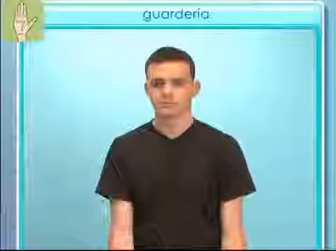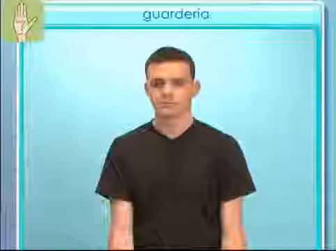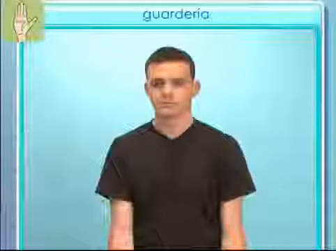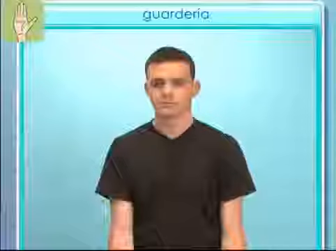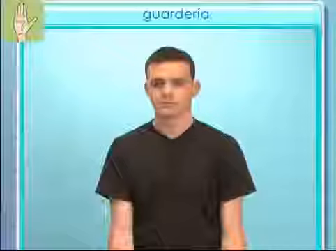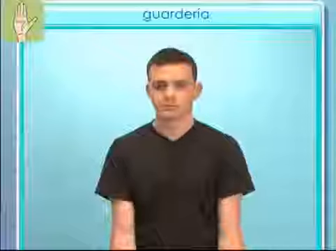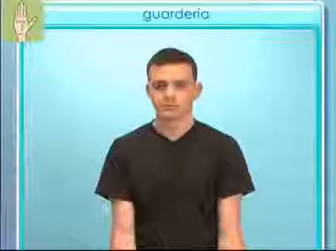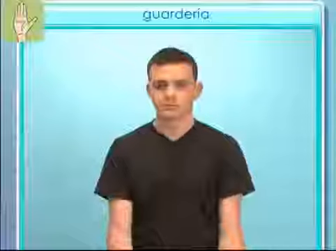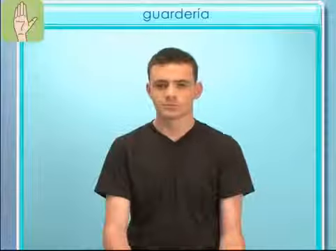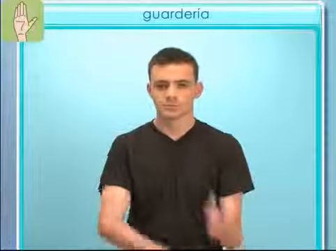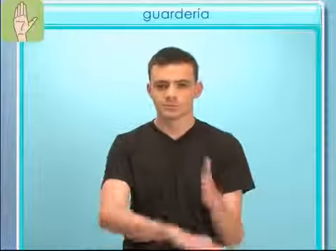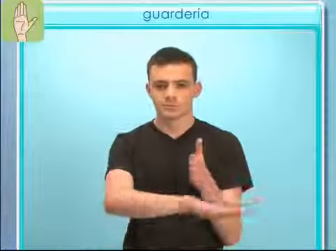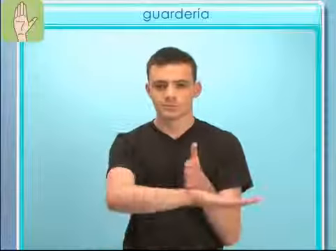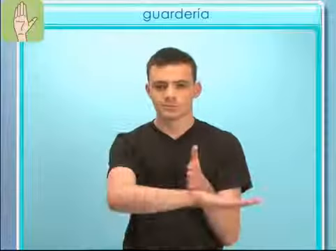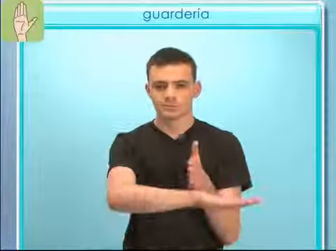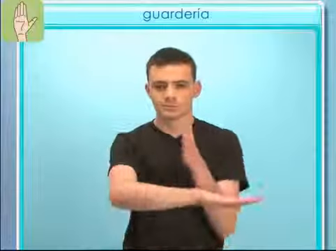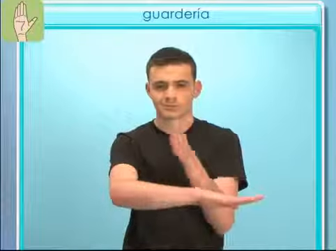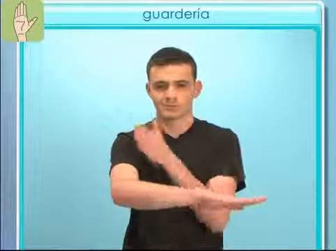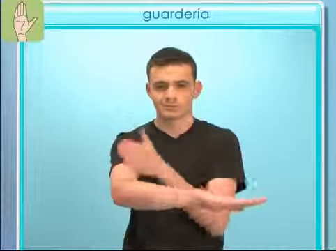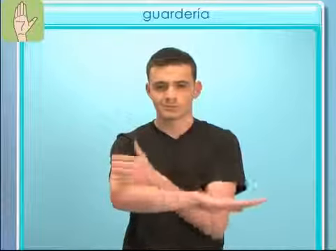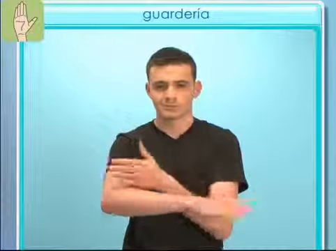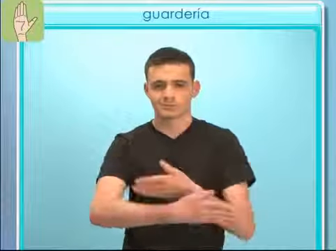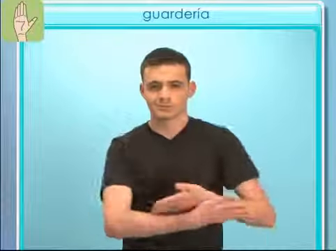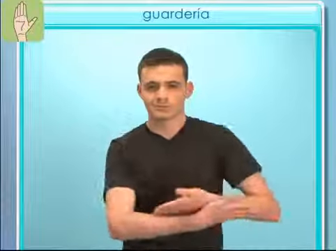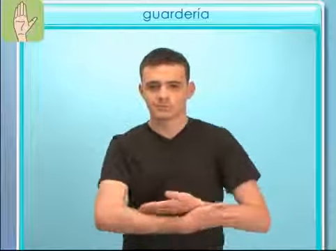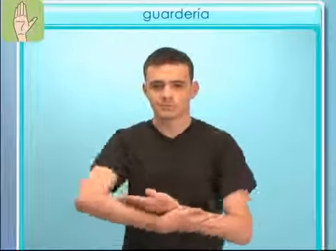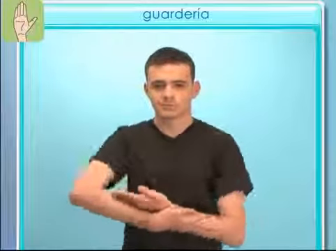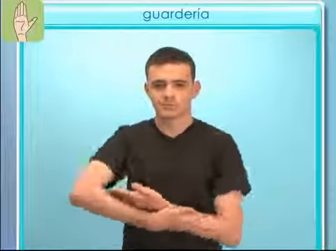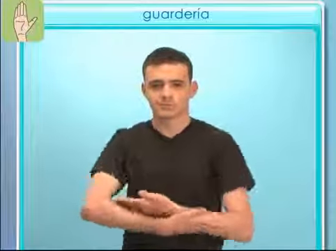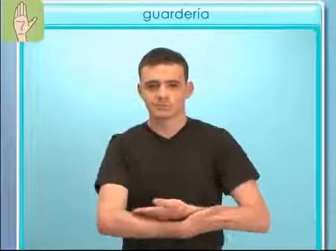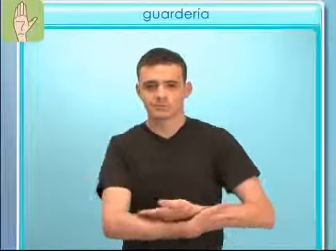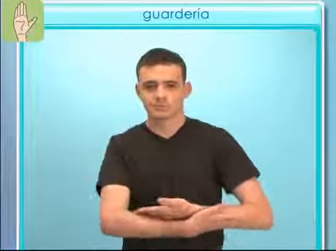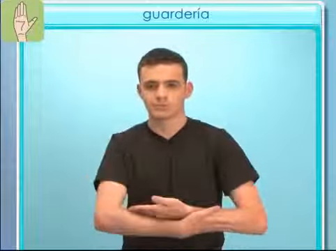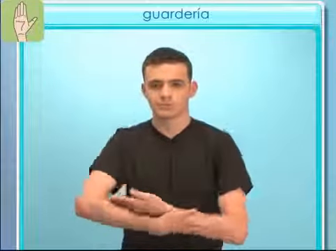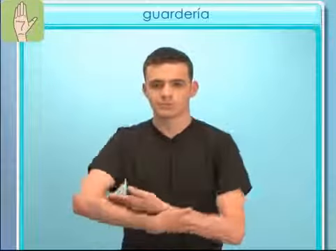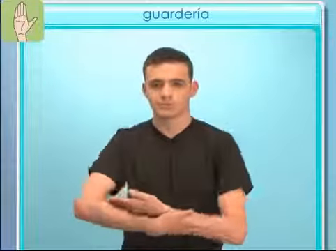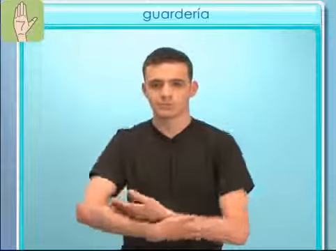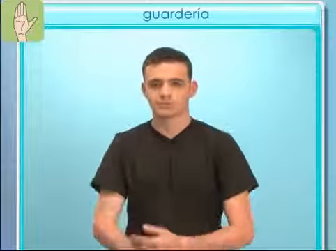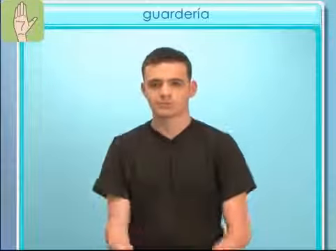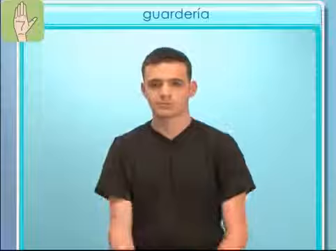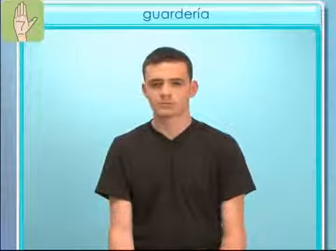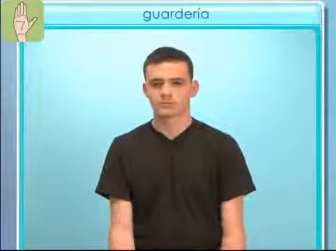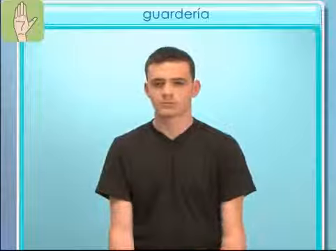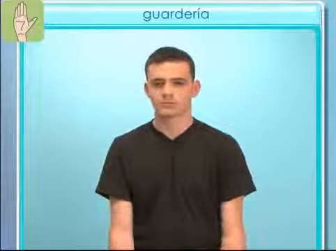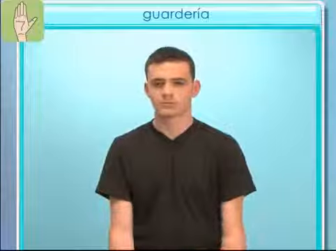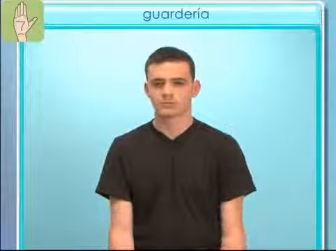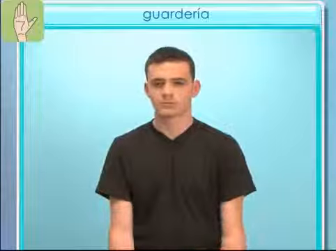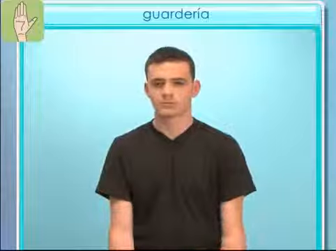GUARDERIA